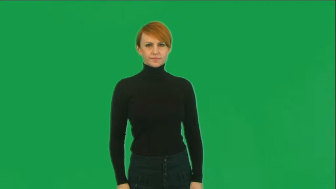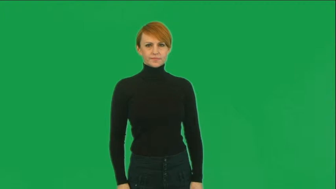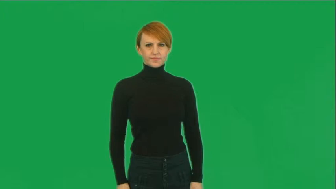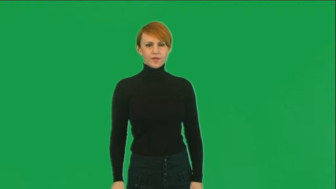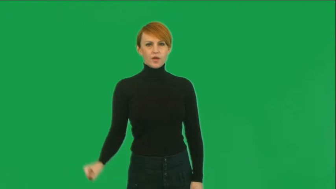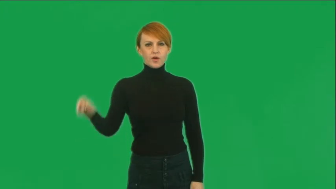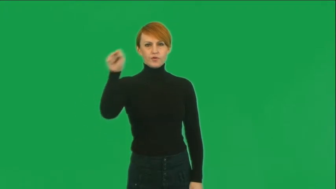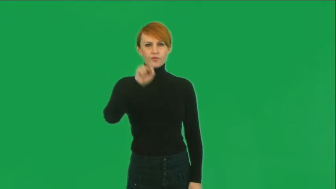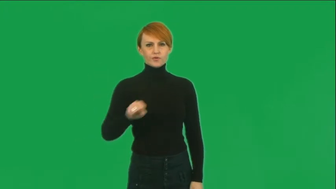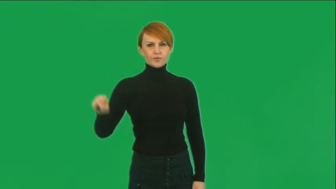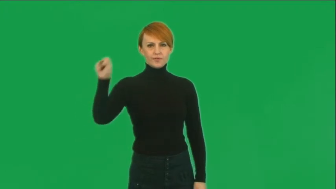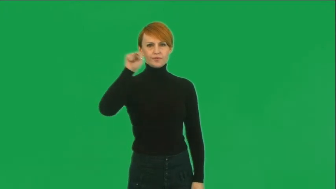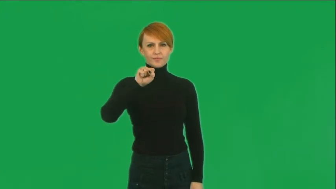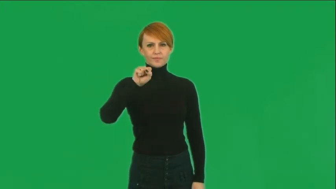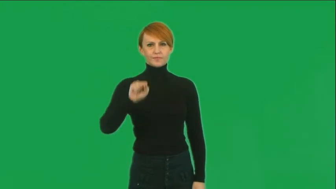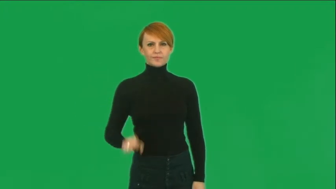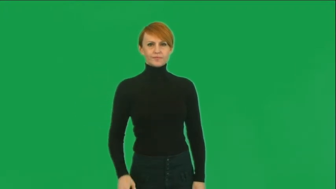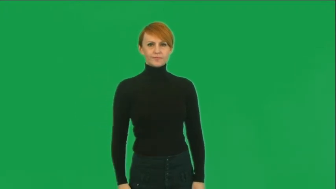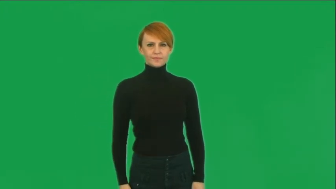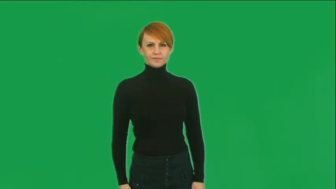Wrocław